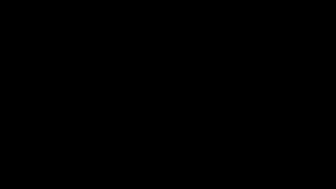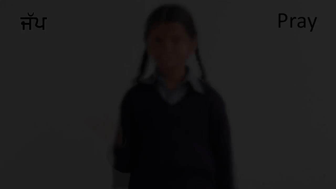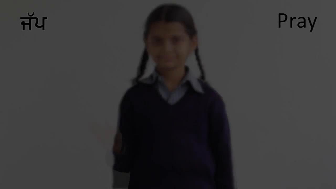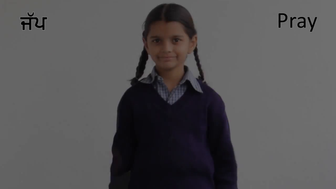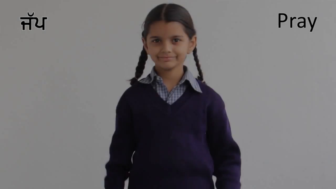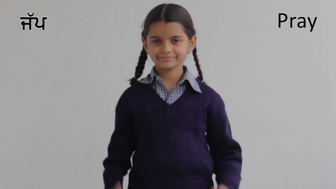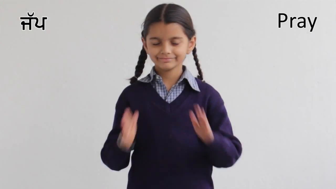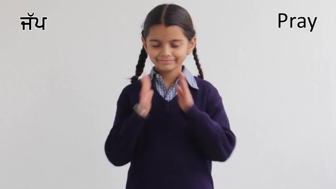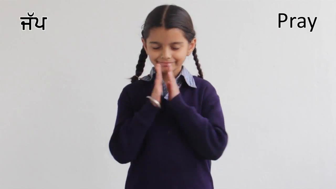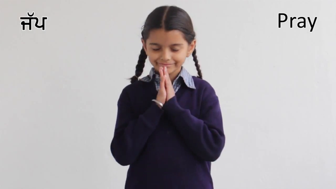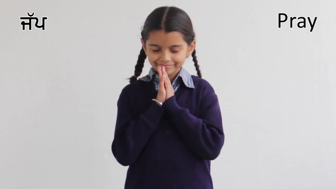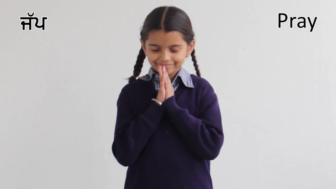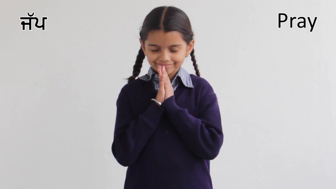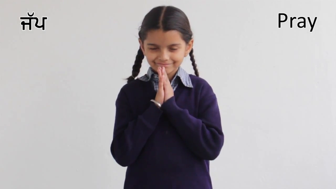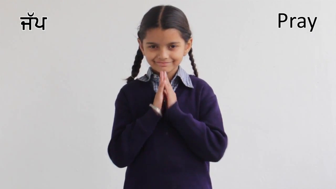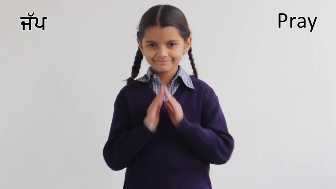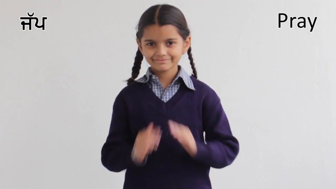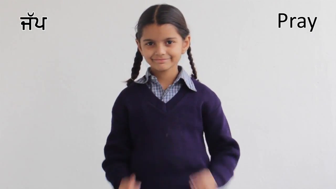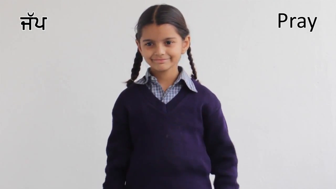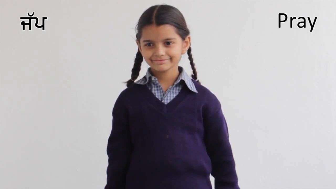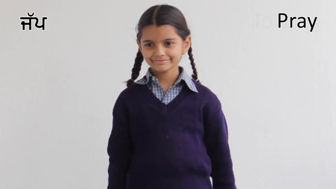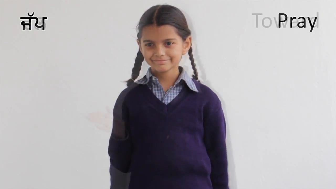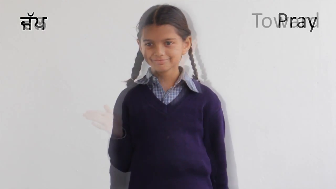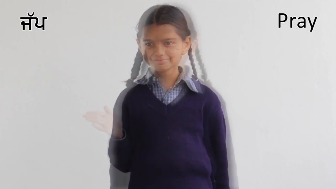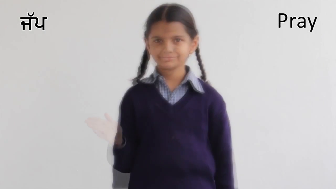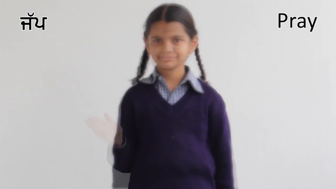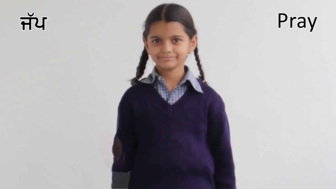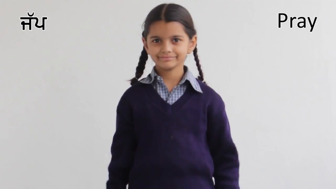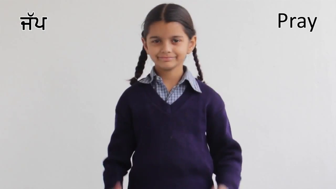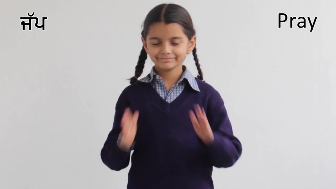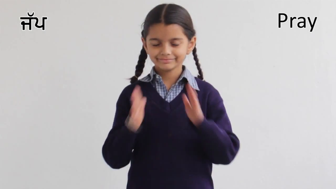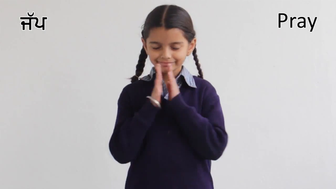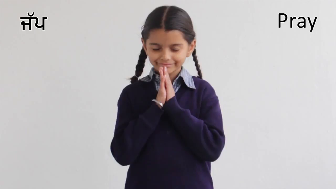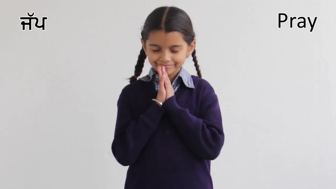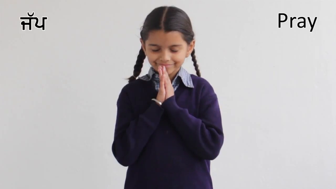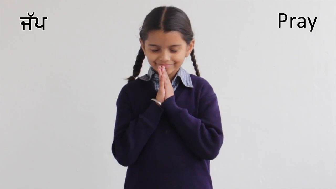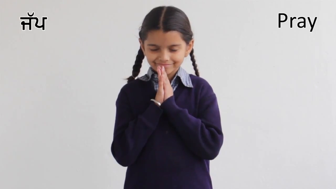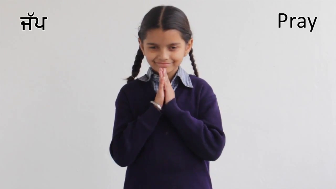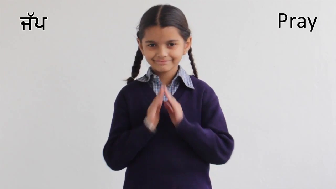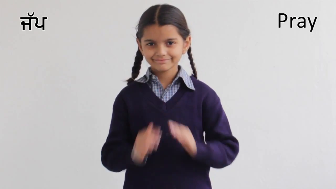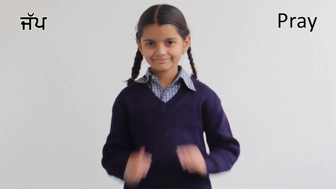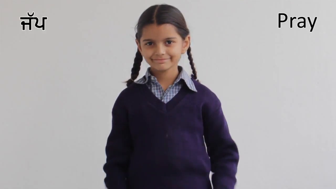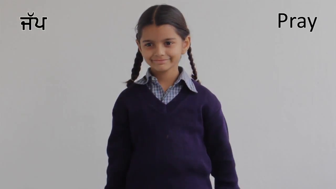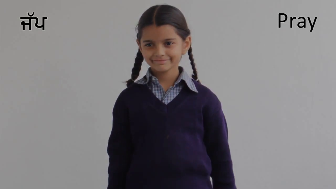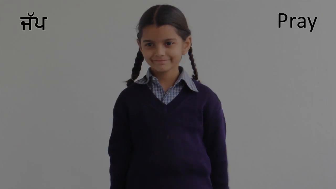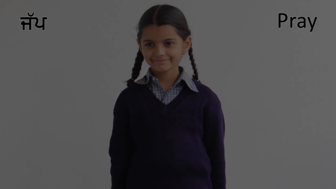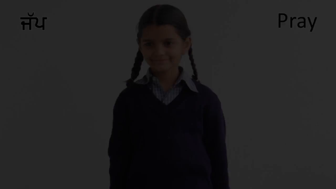ਜੱਪ